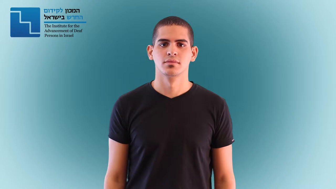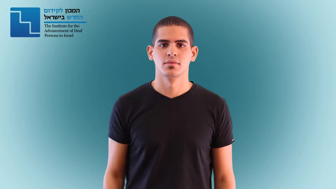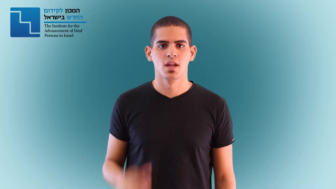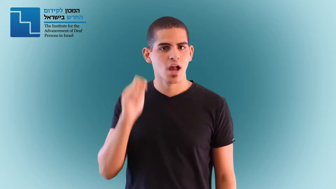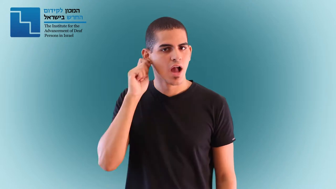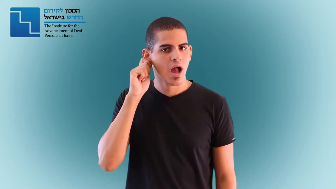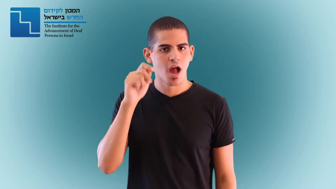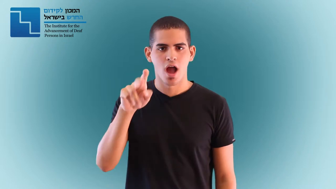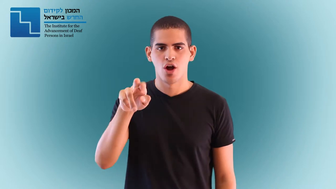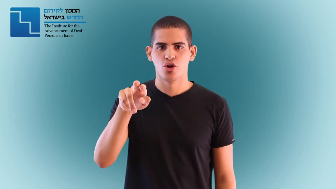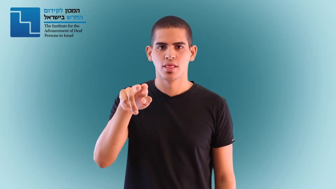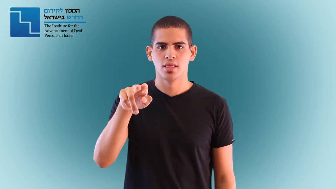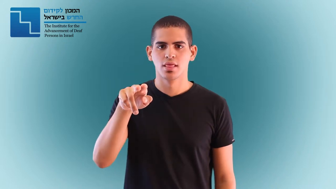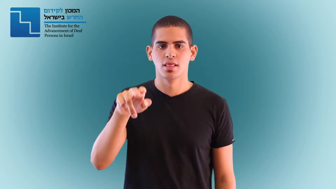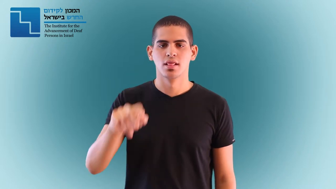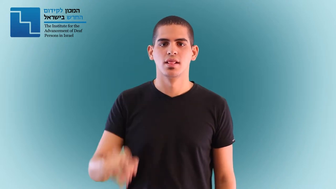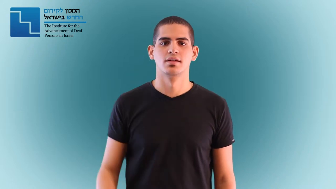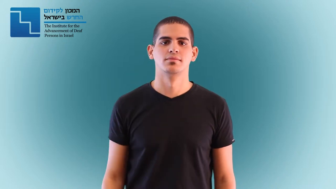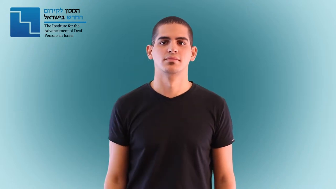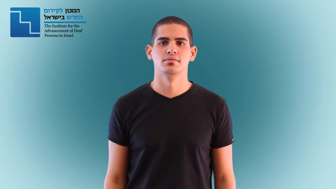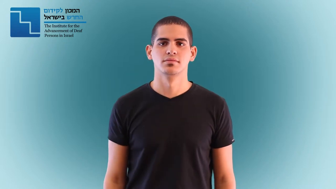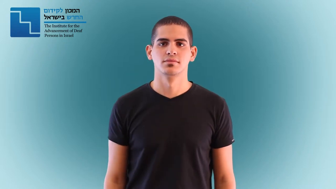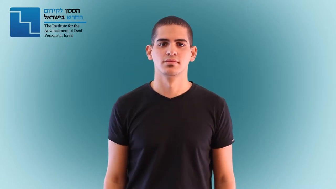אחות